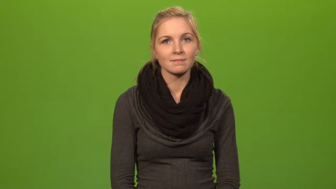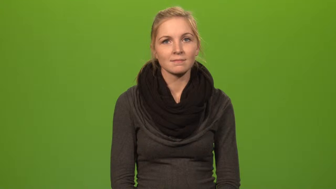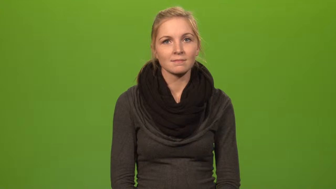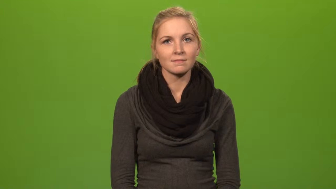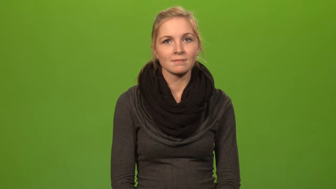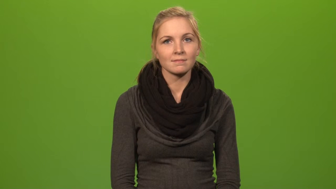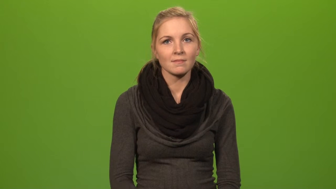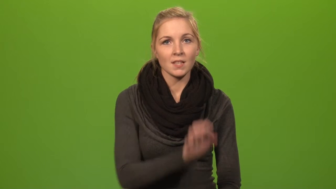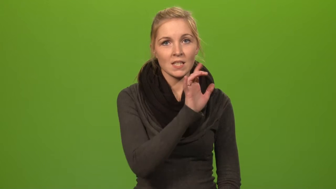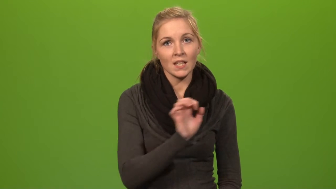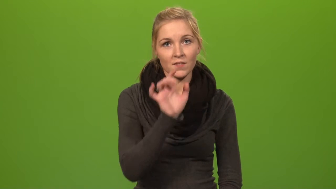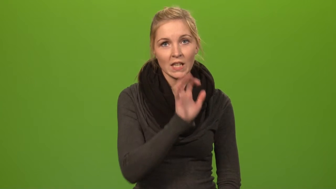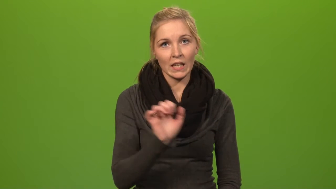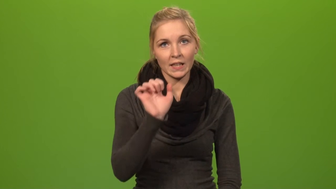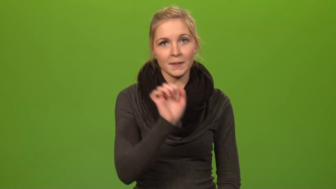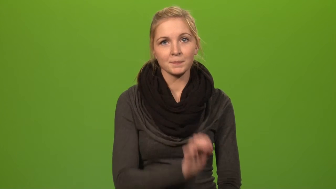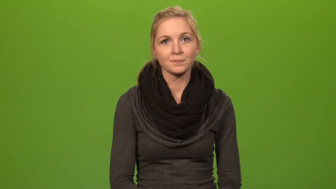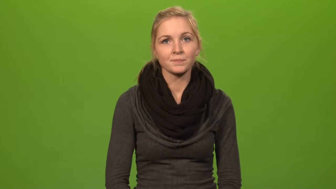Stafsetning